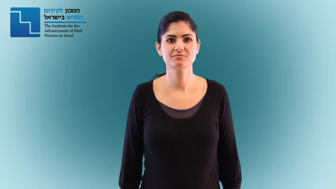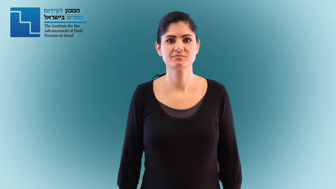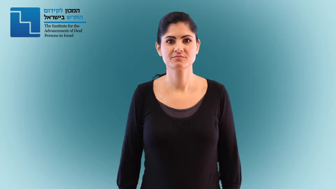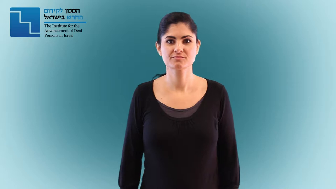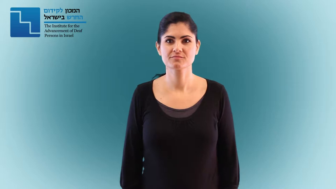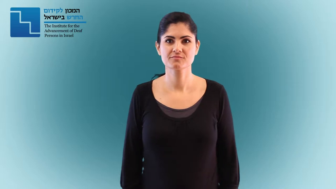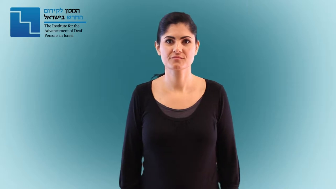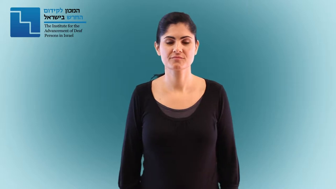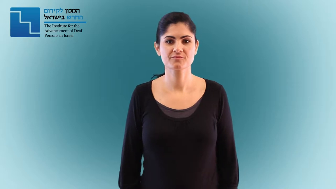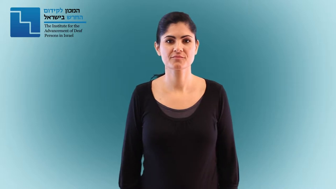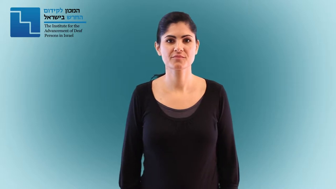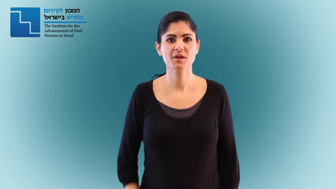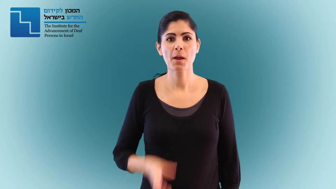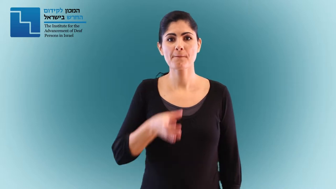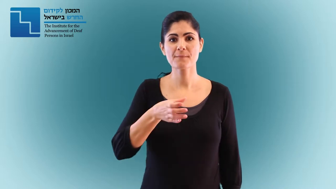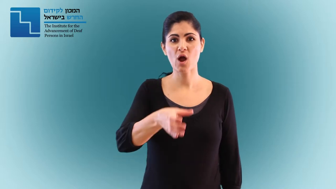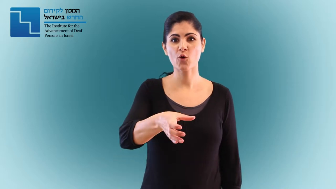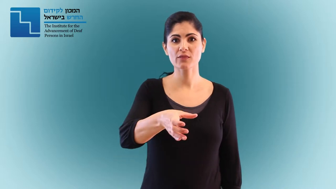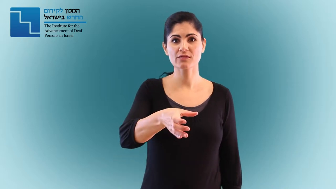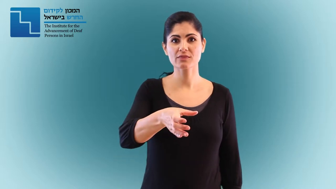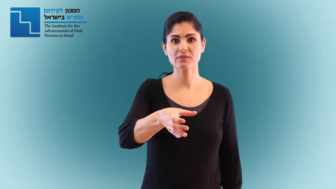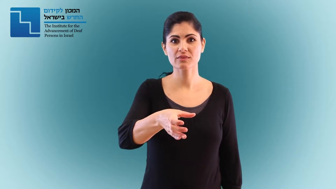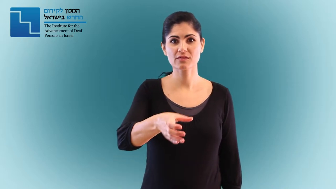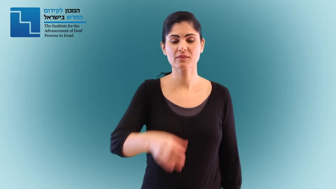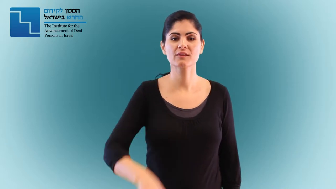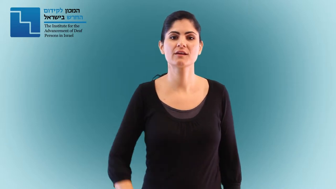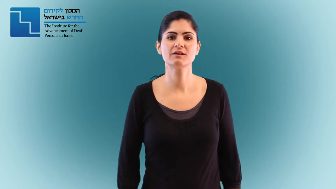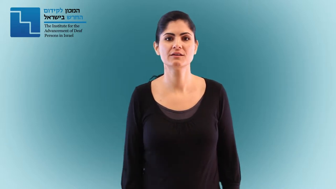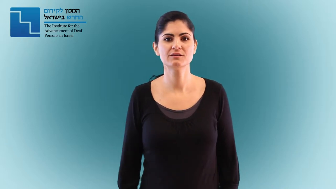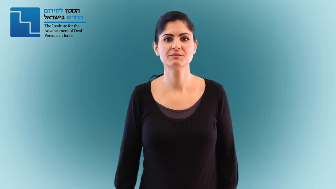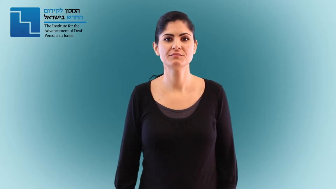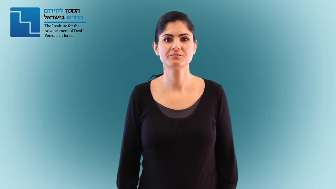מעון (לפעוטות / לילדים)